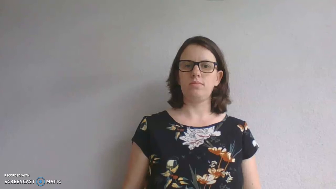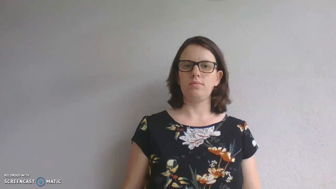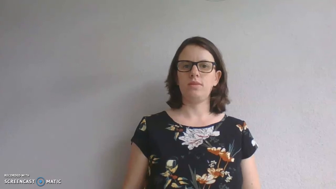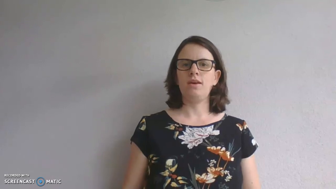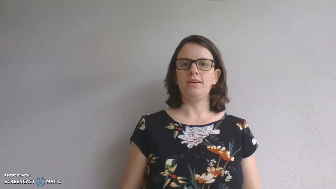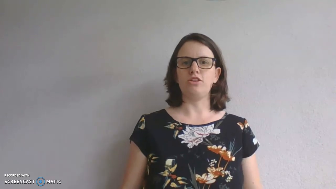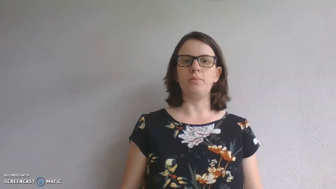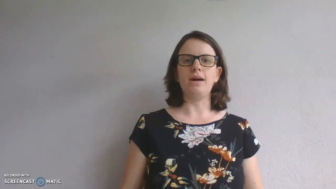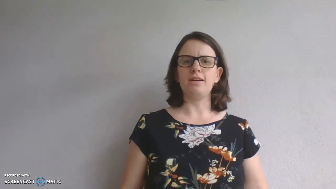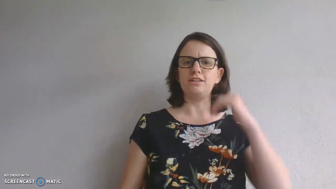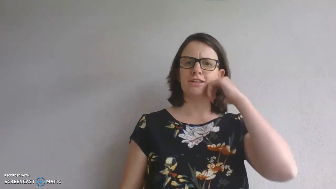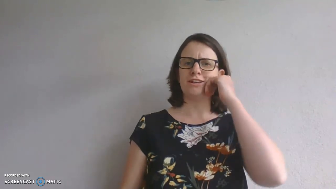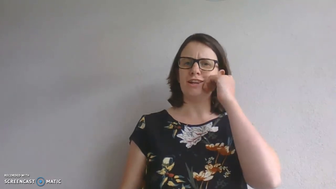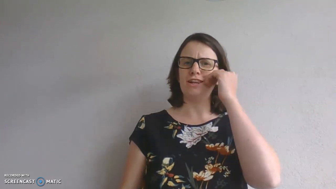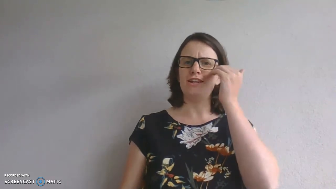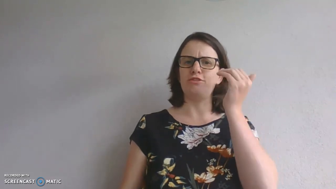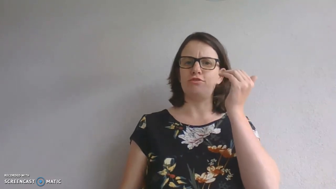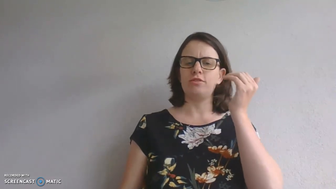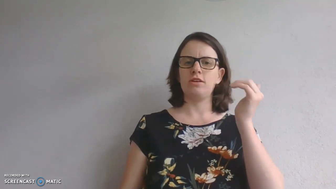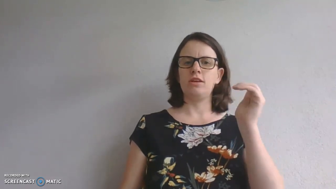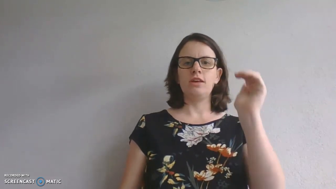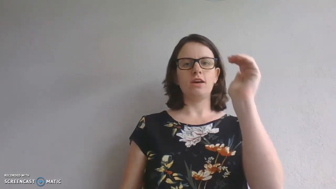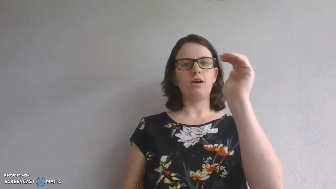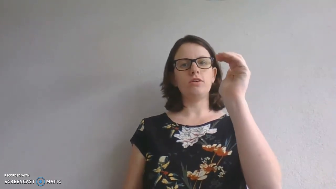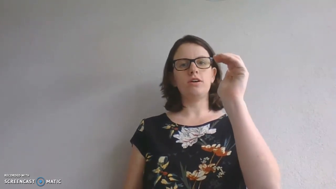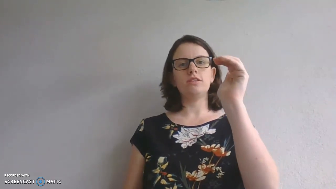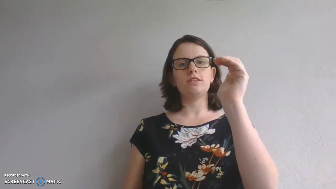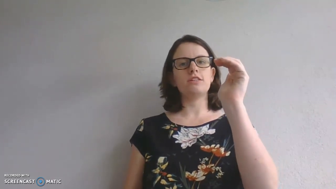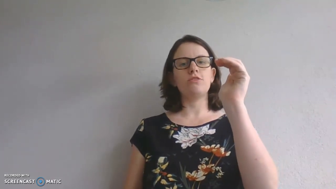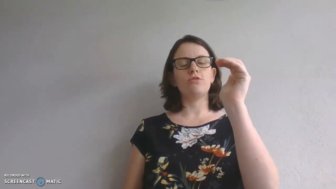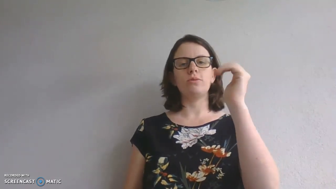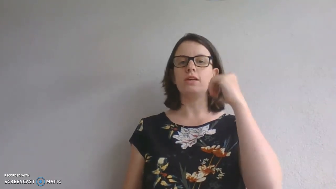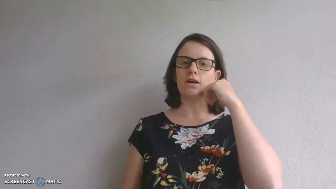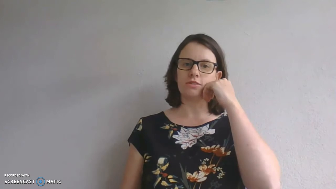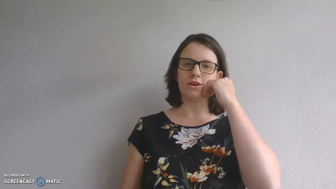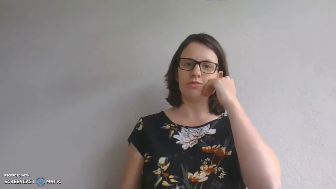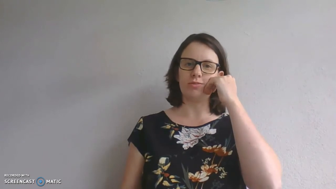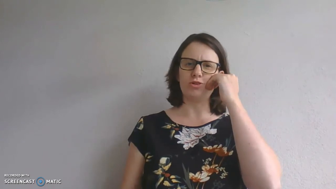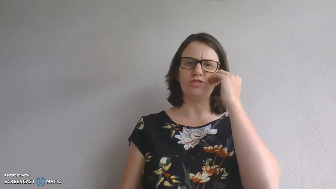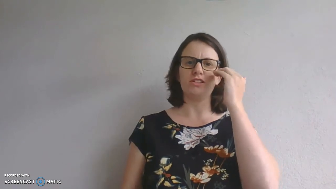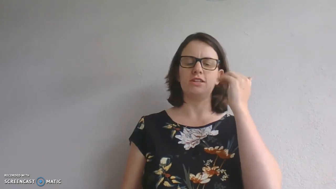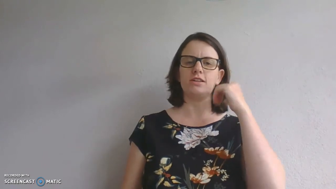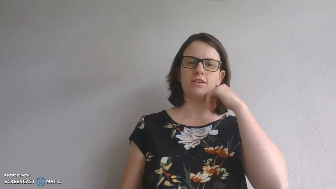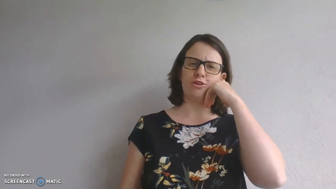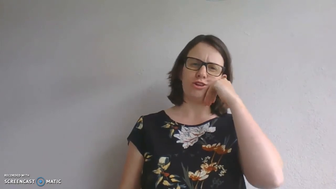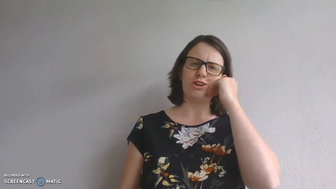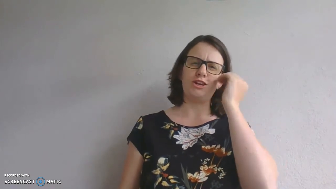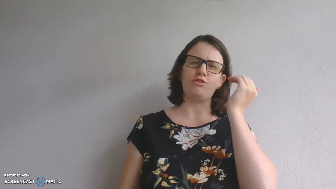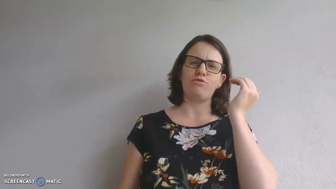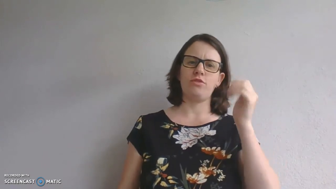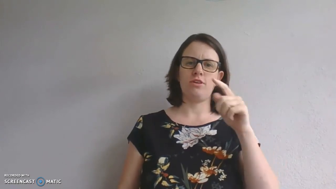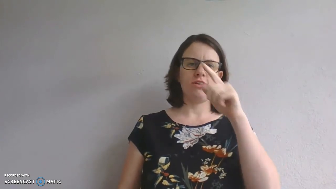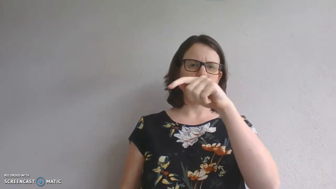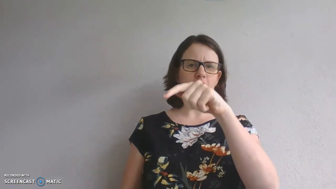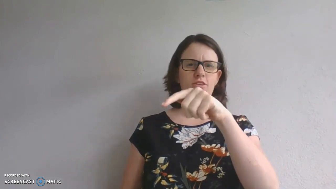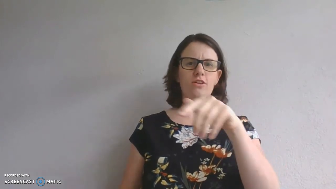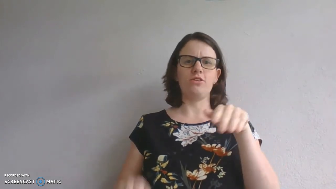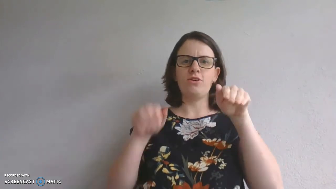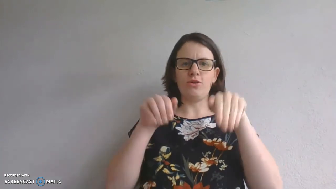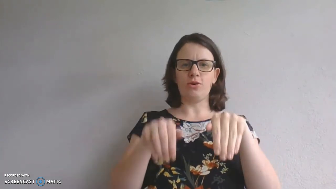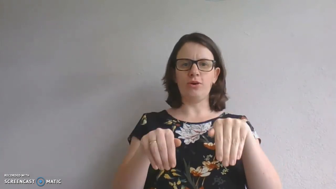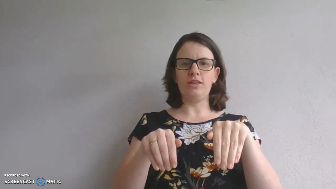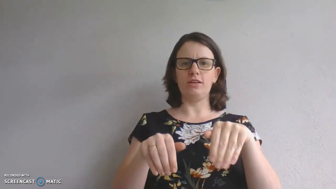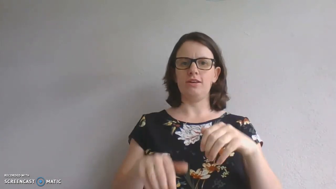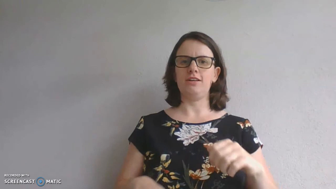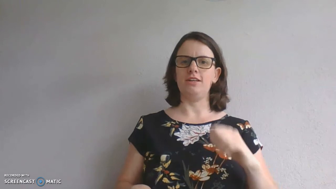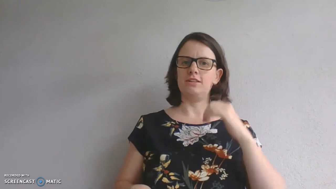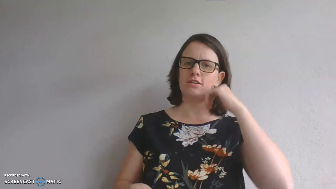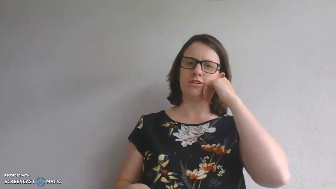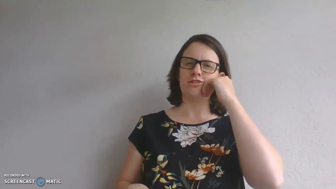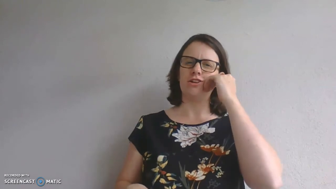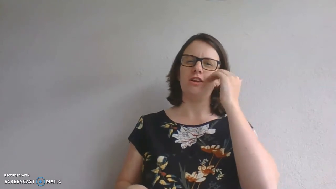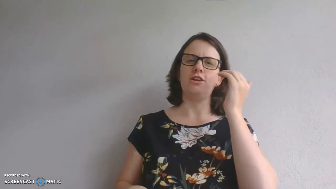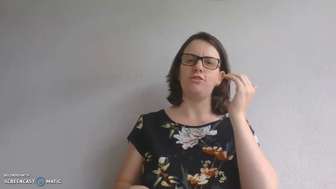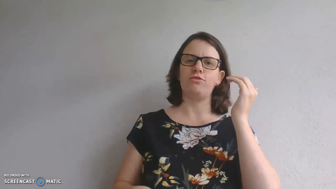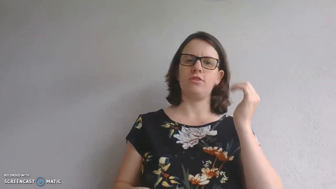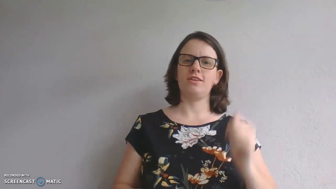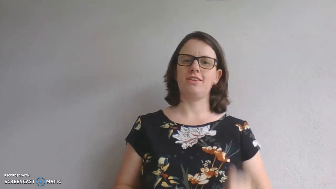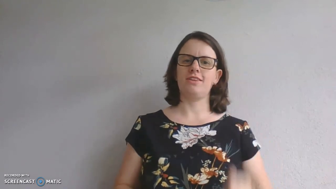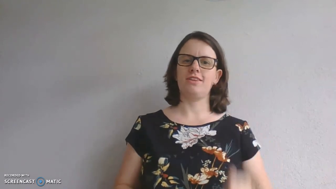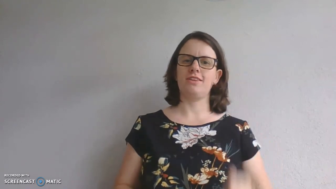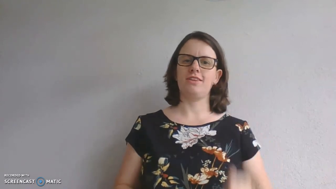Lief